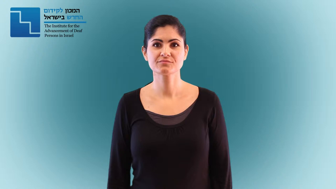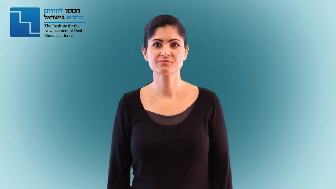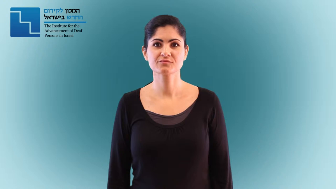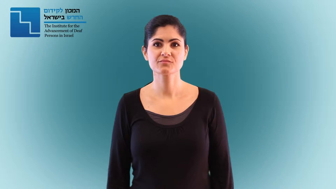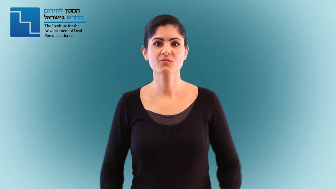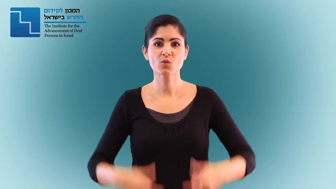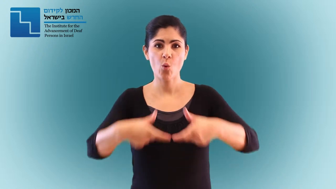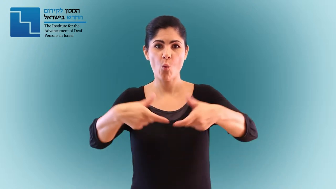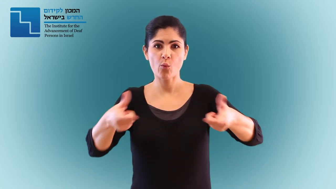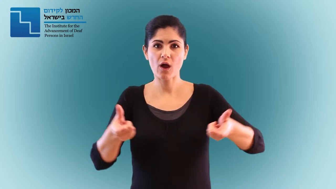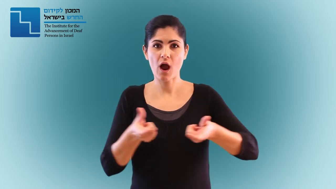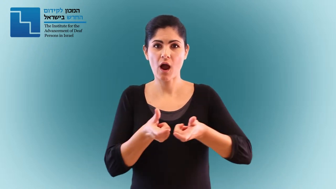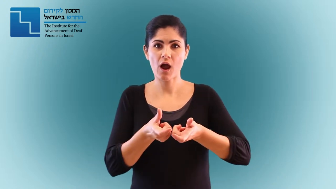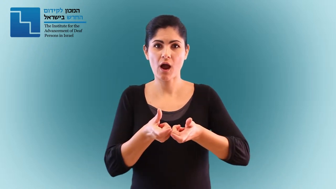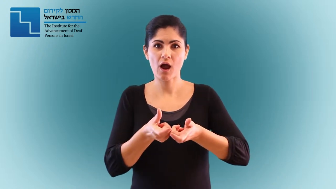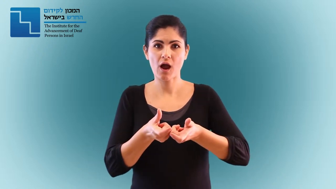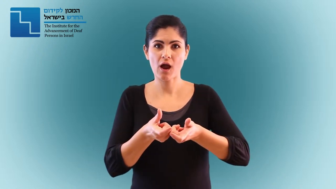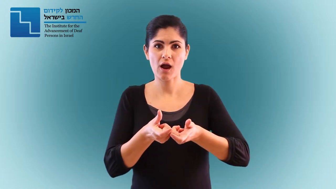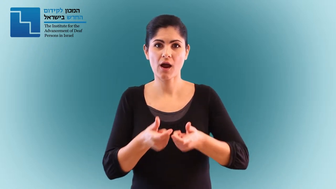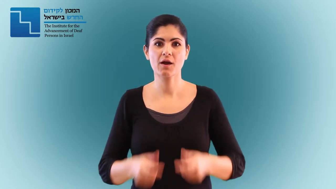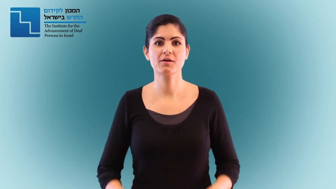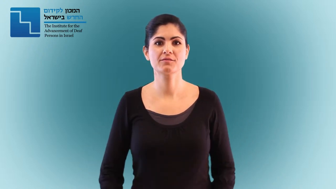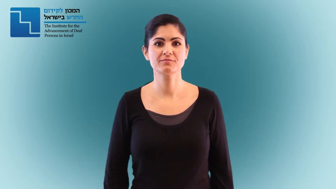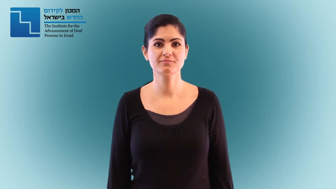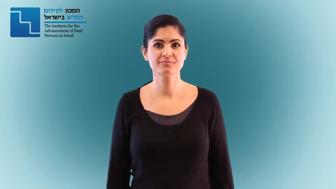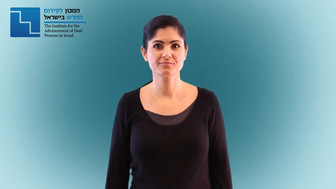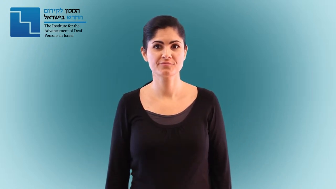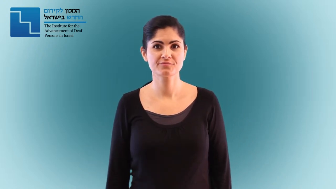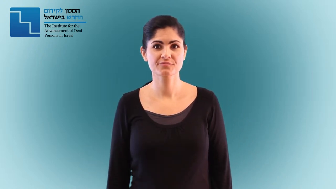עוגה